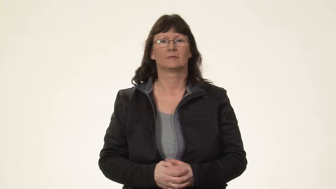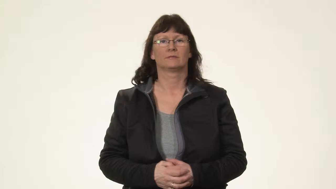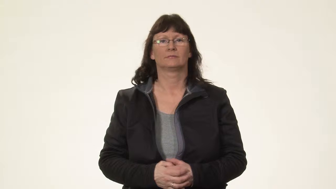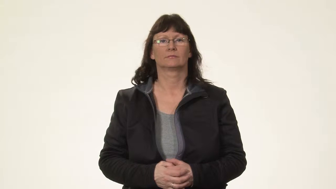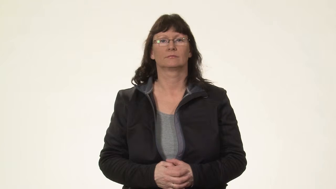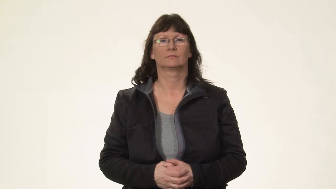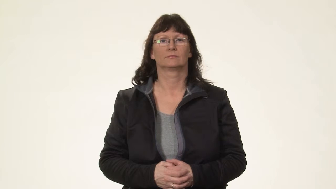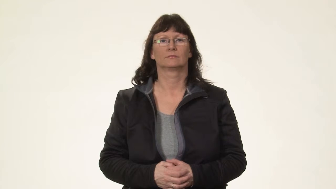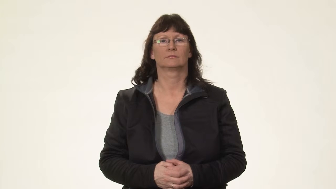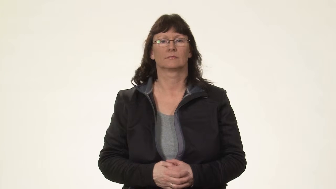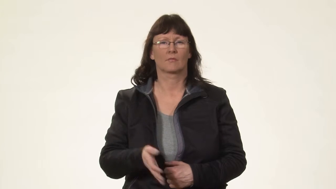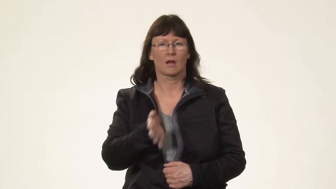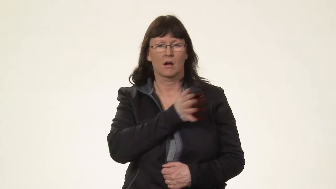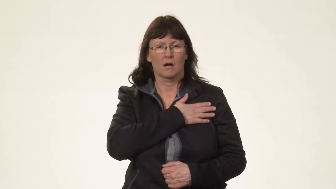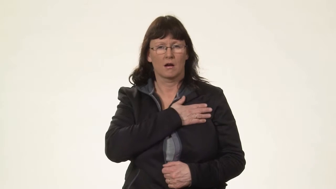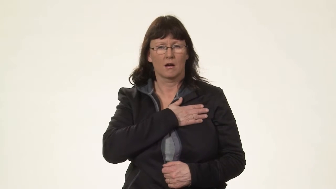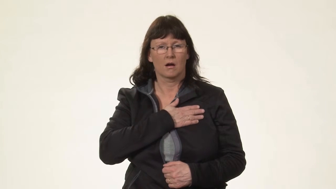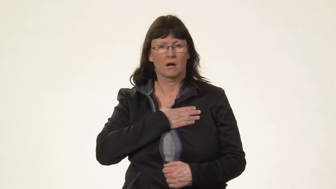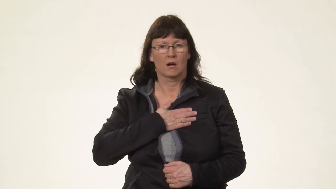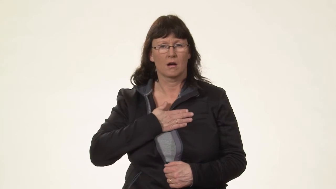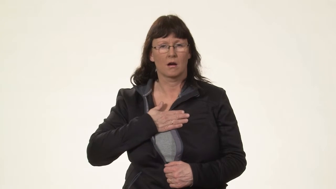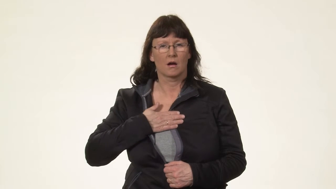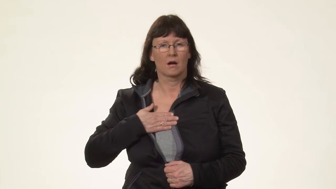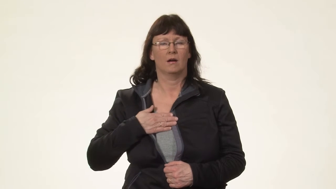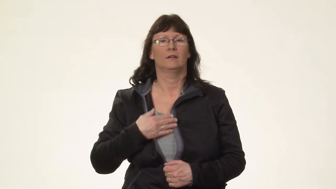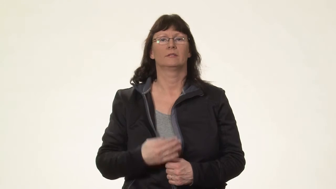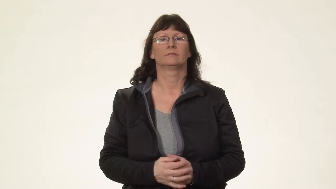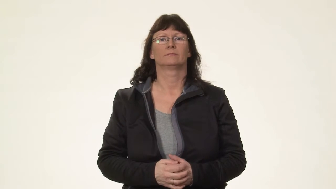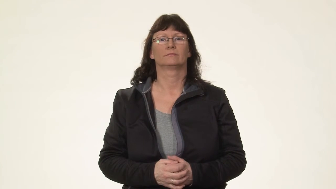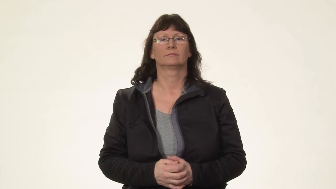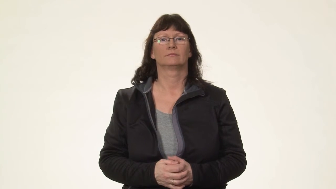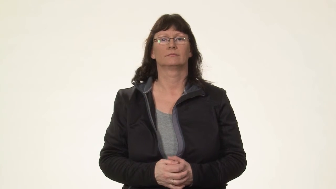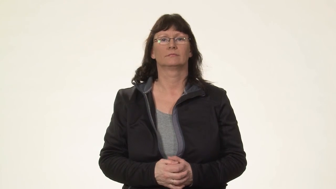Lengi